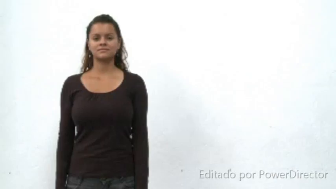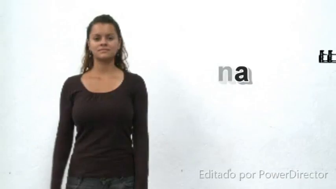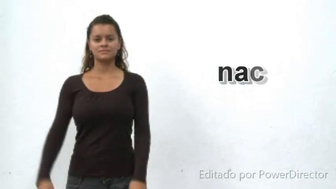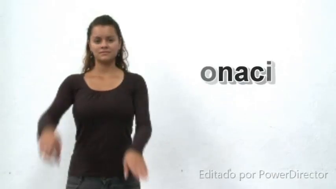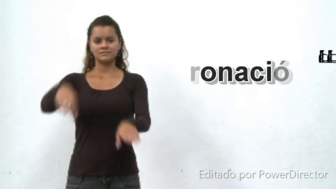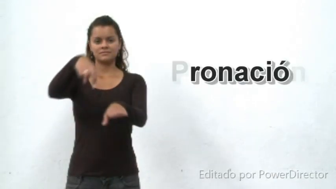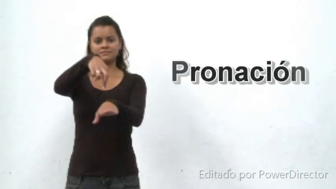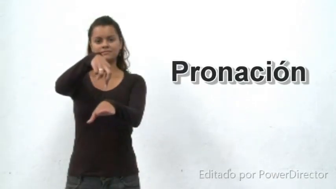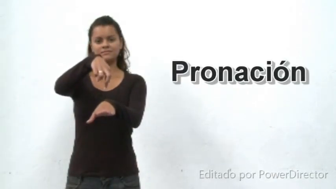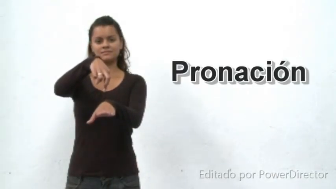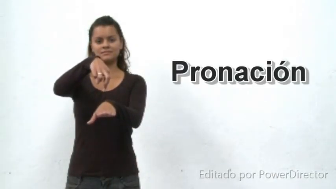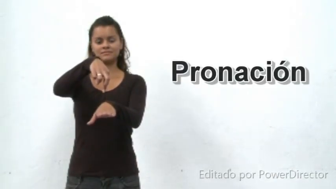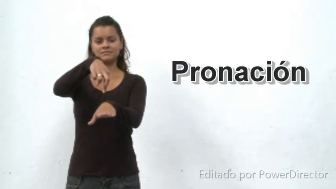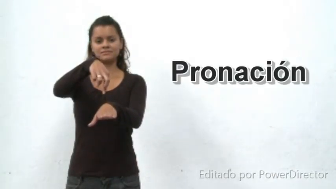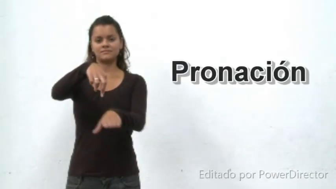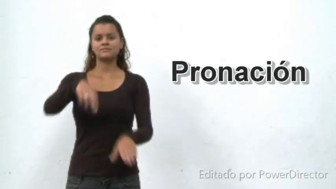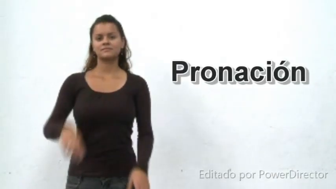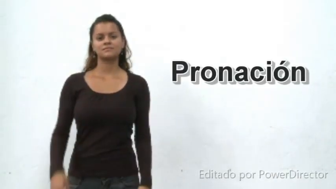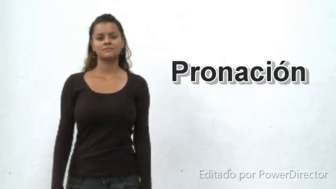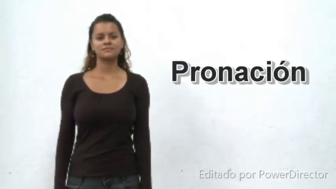Pronación